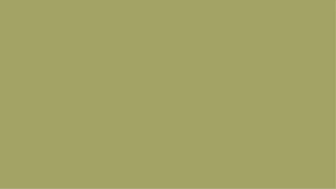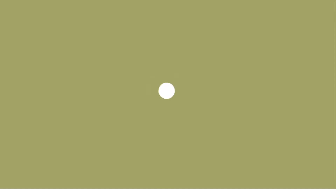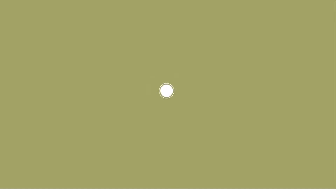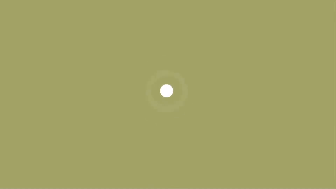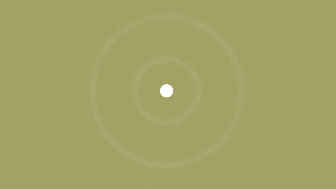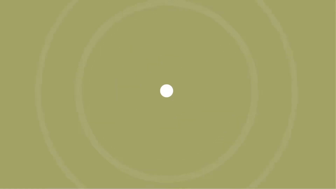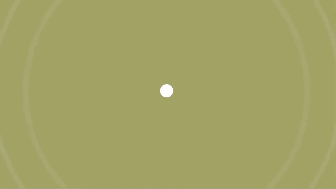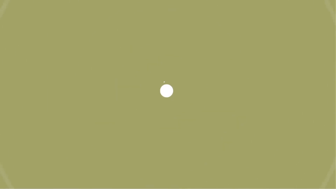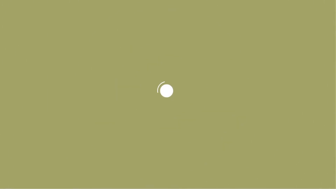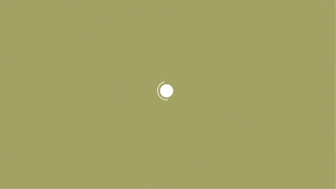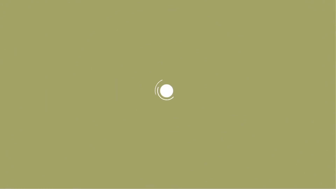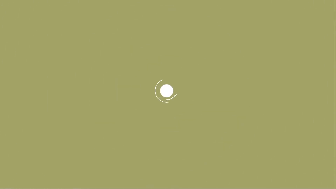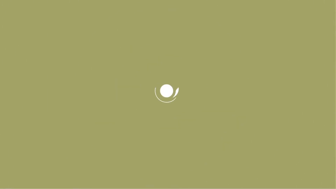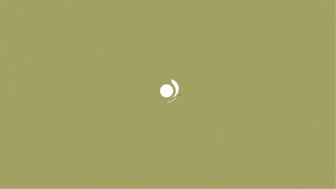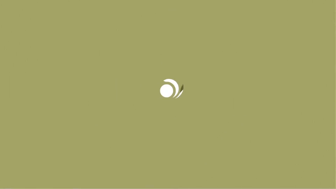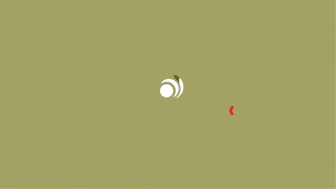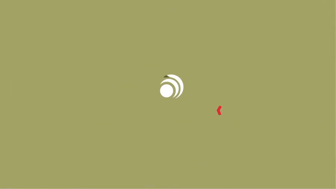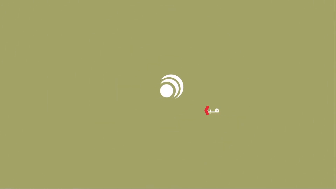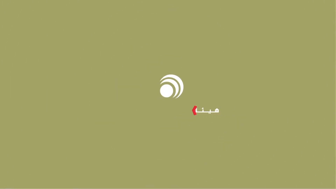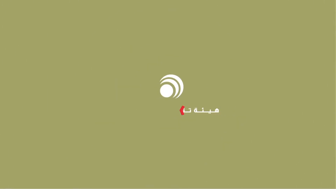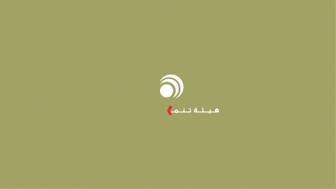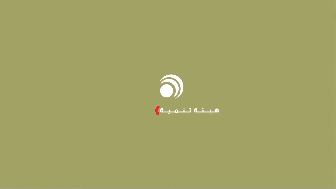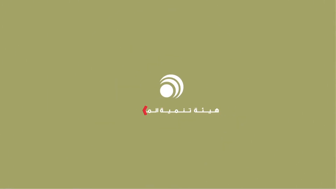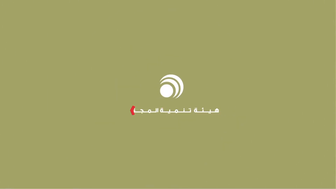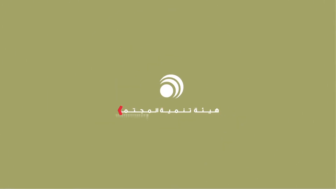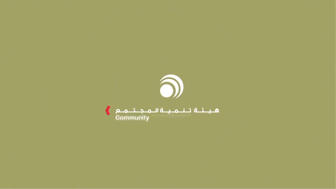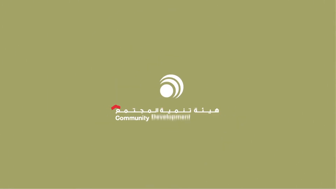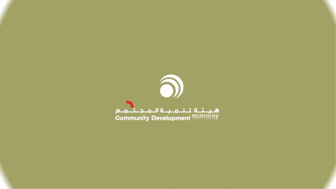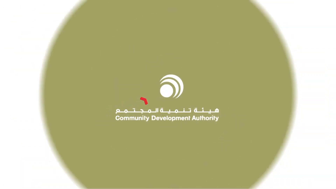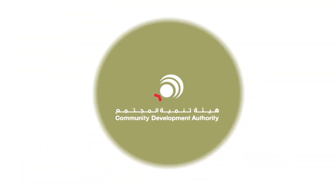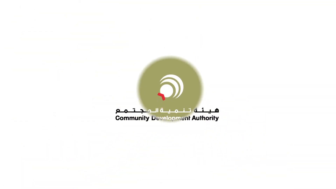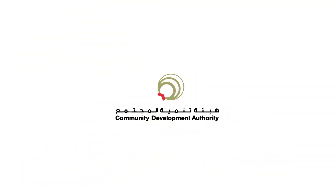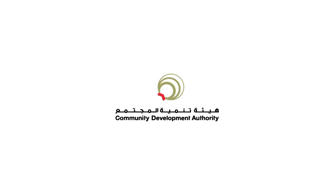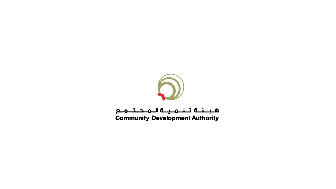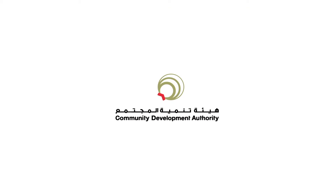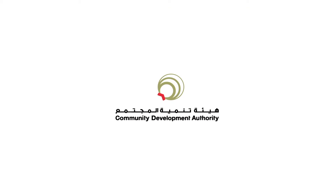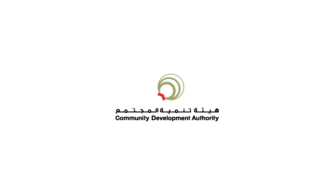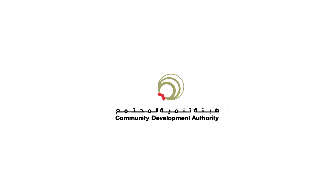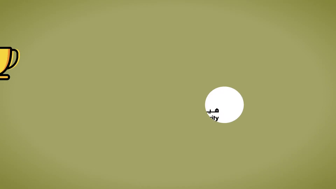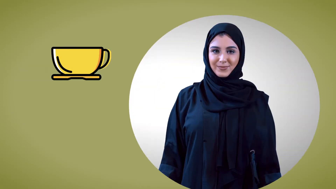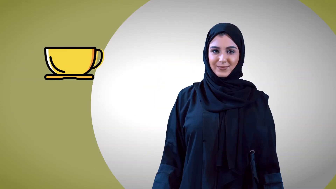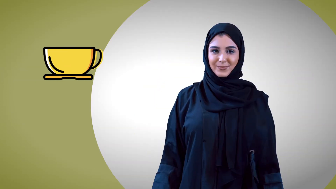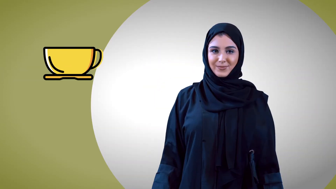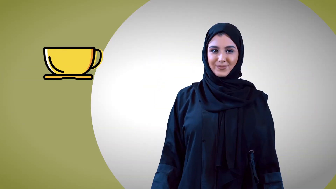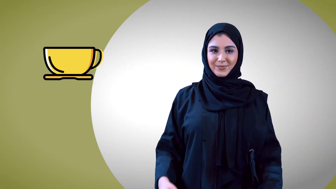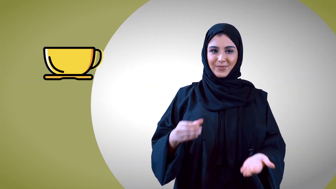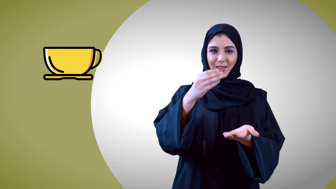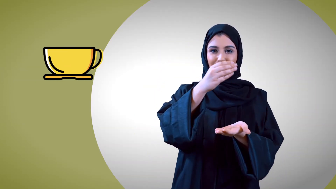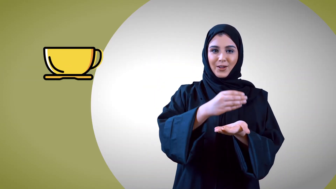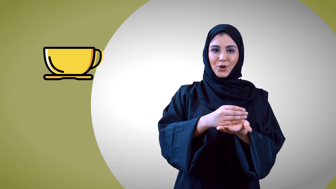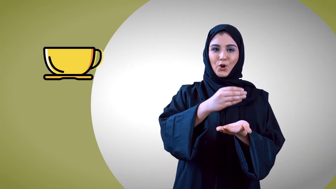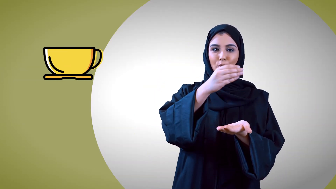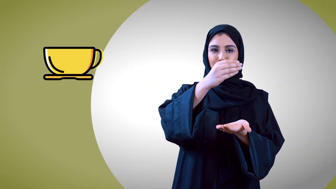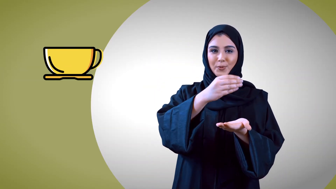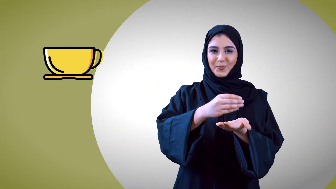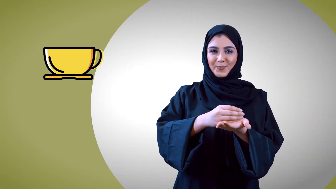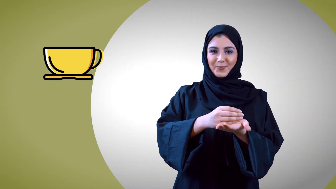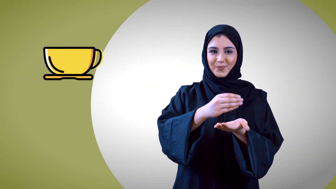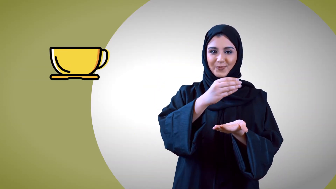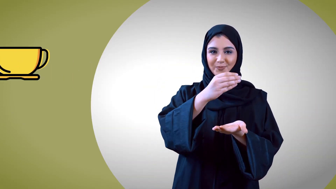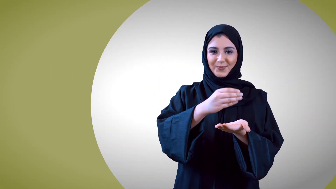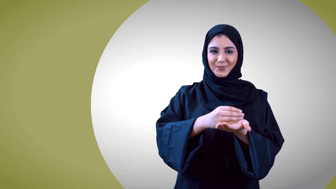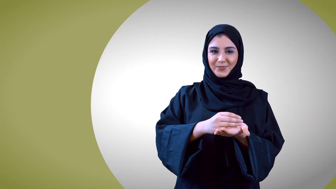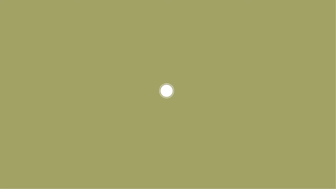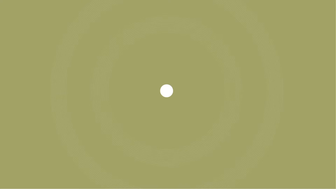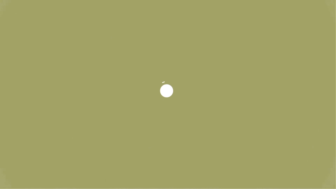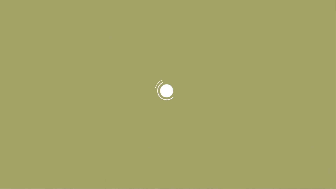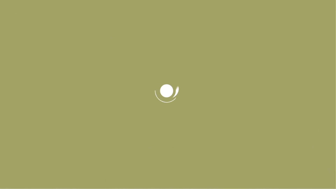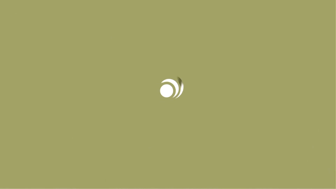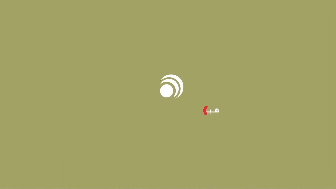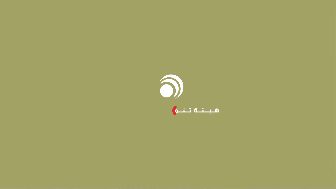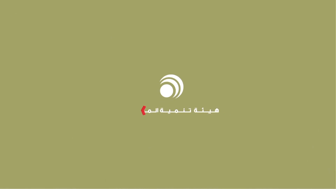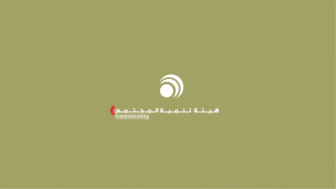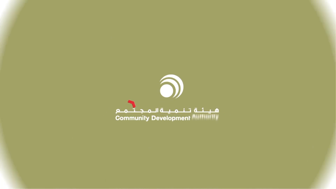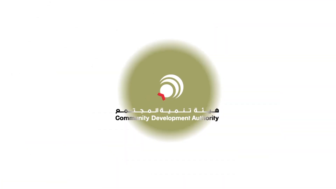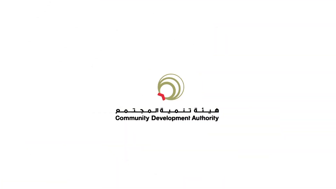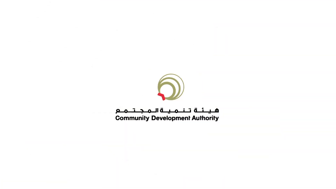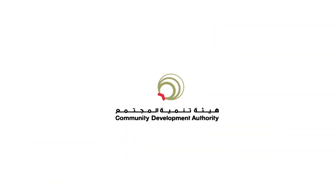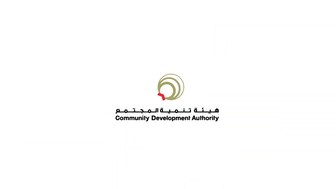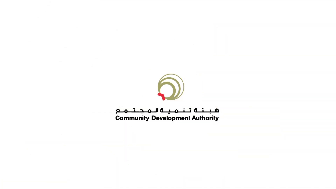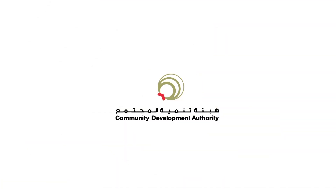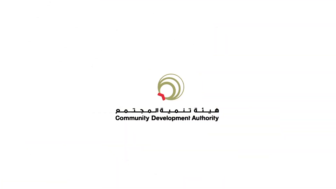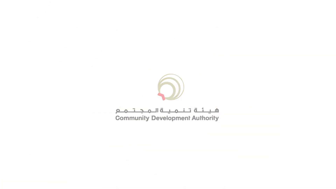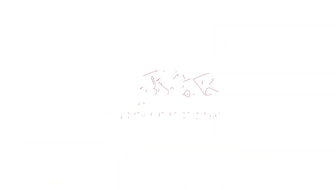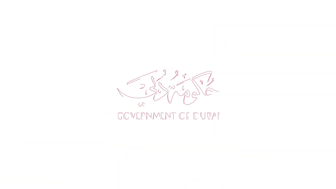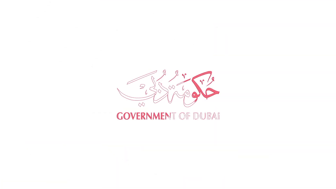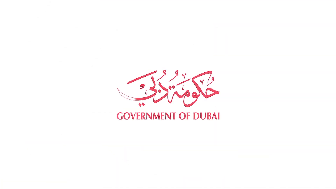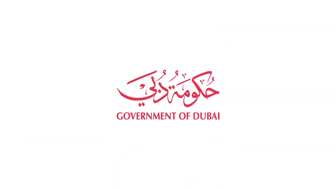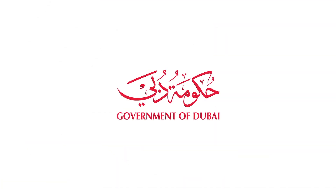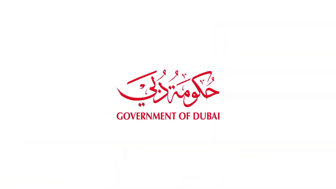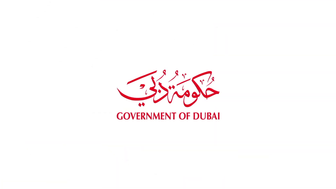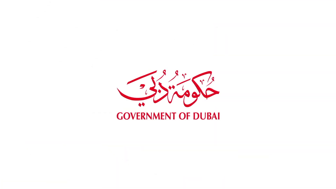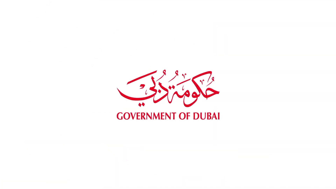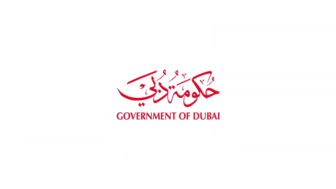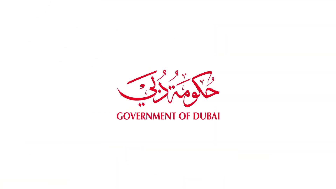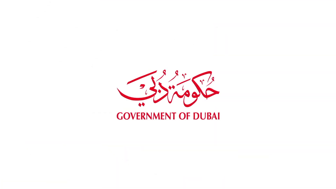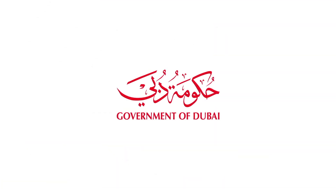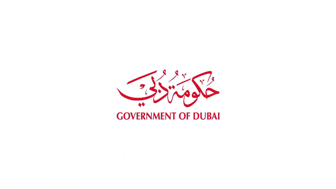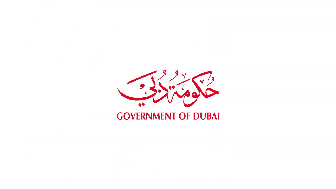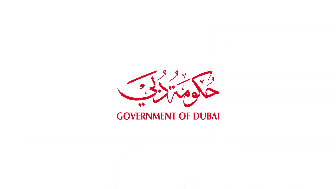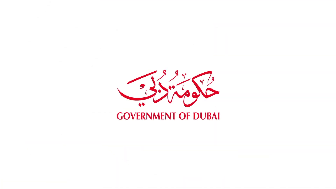كوب